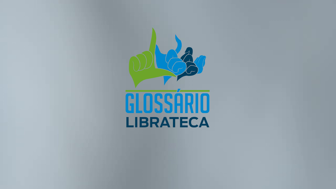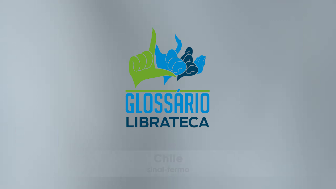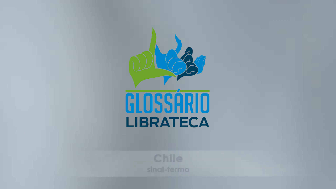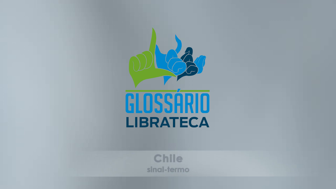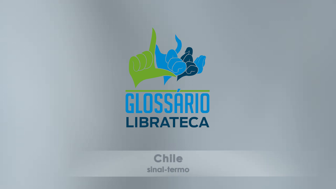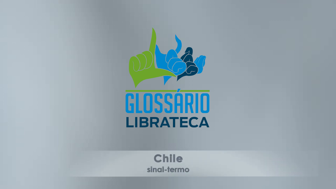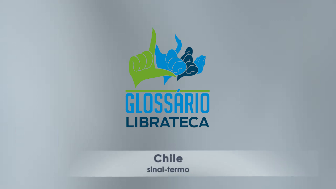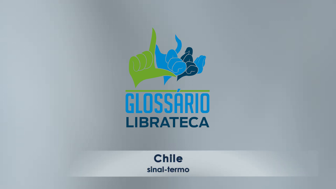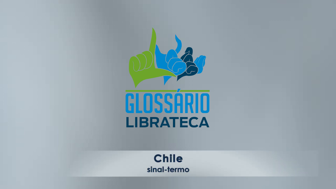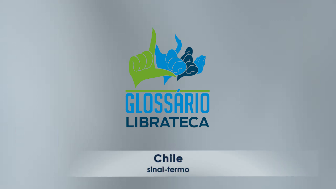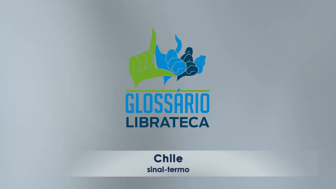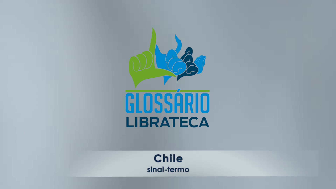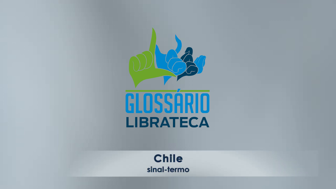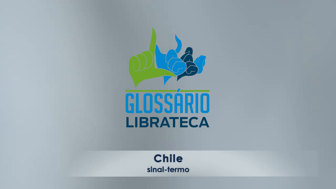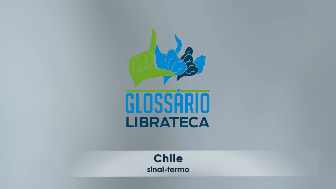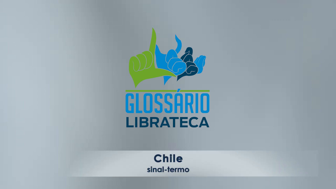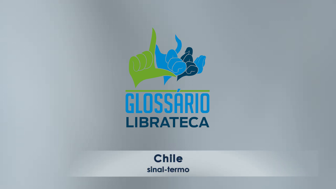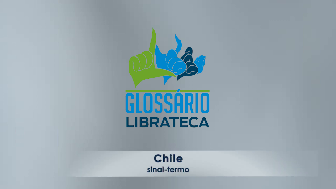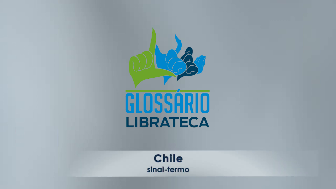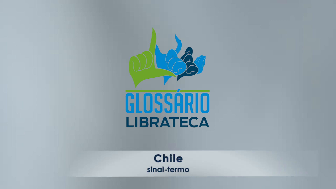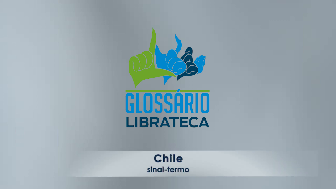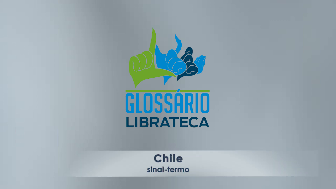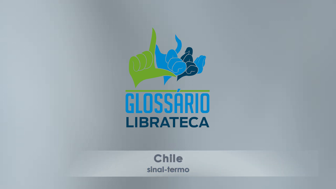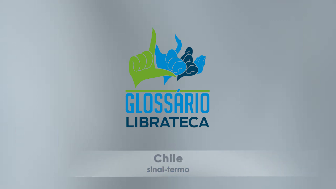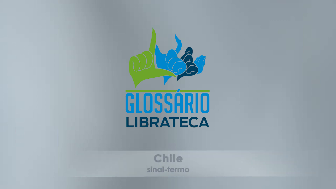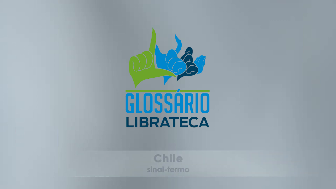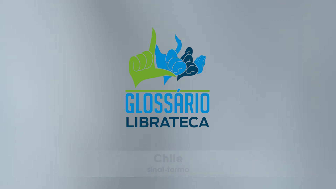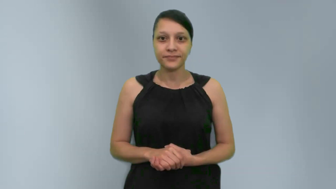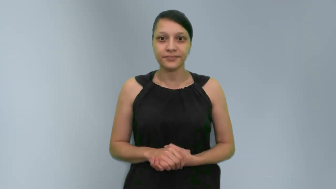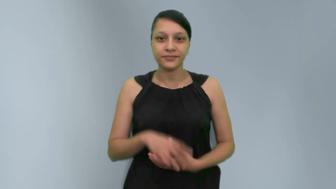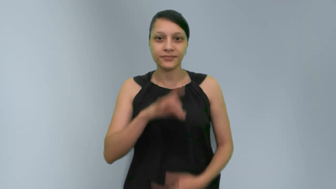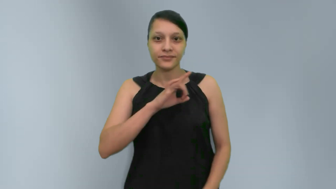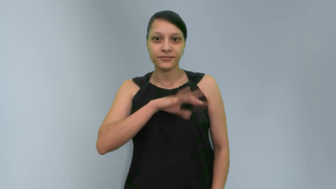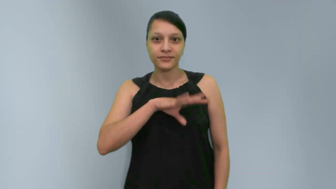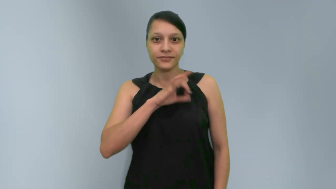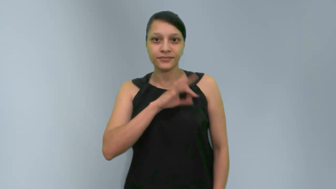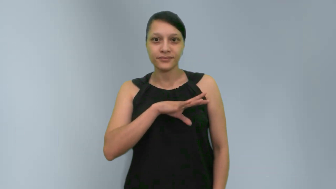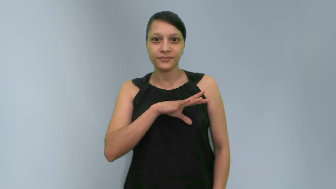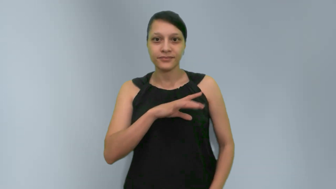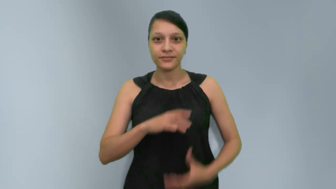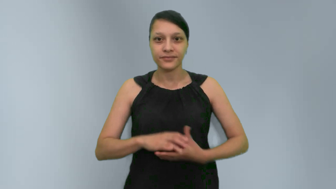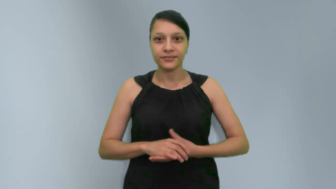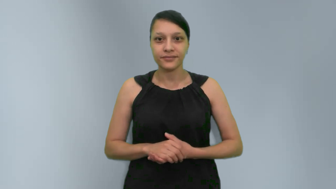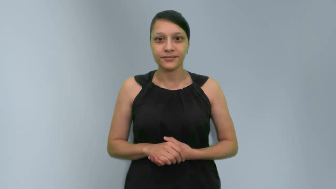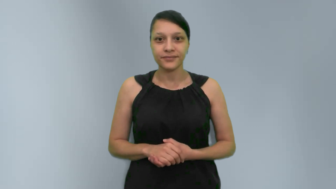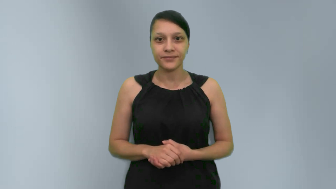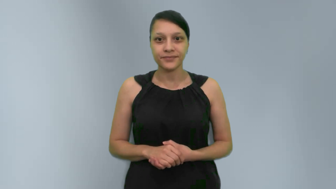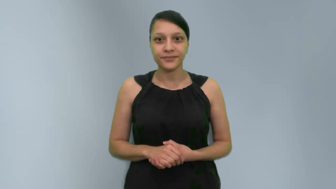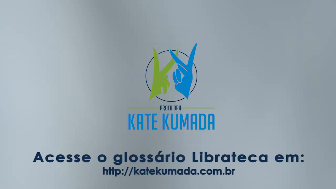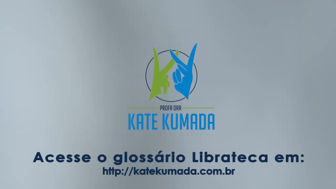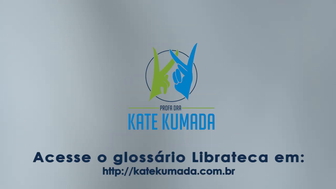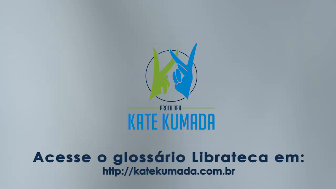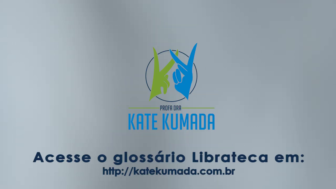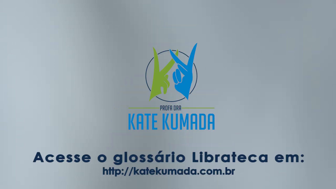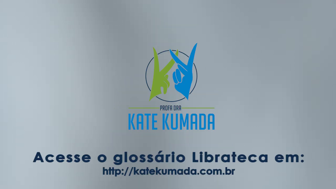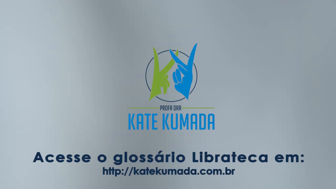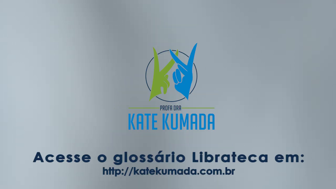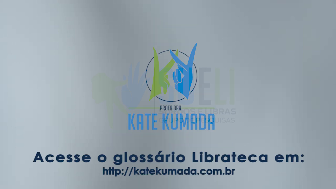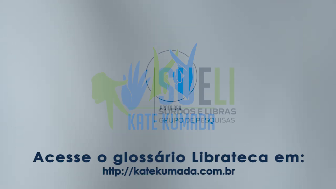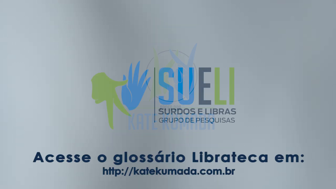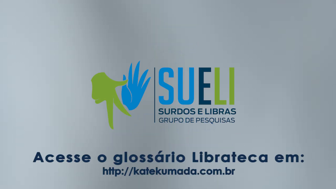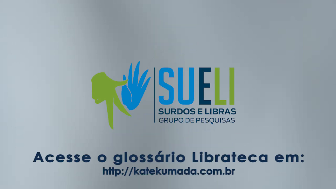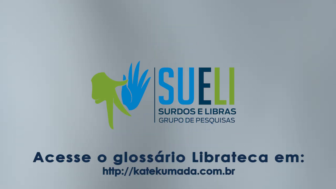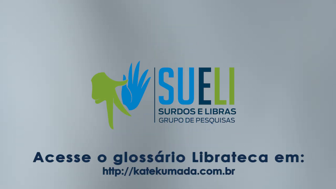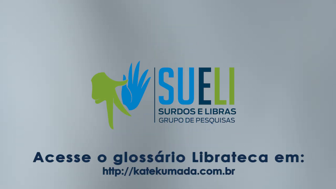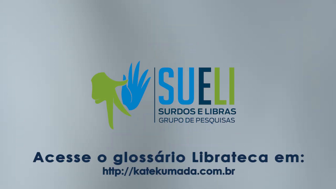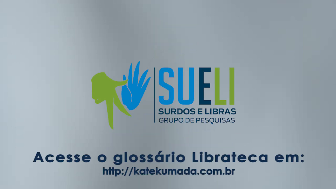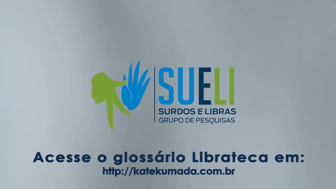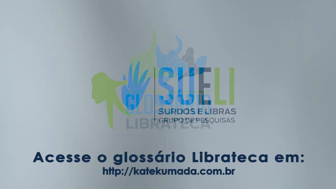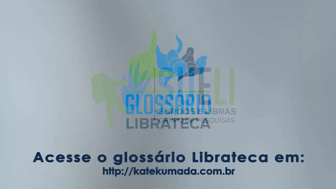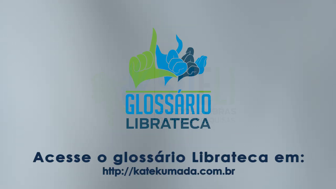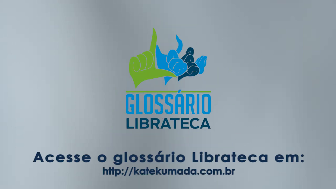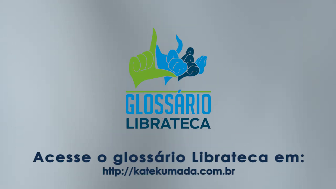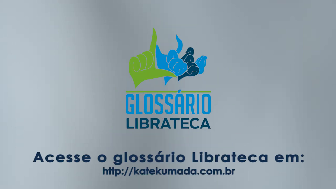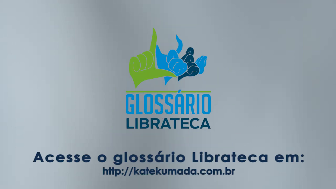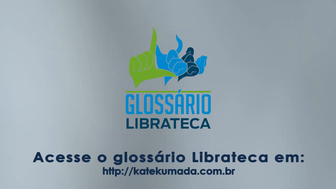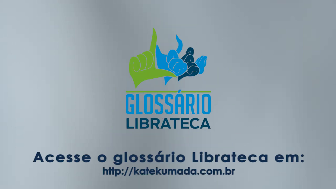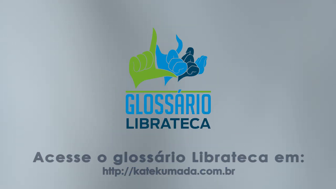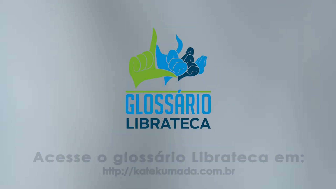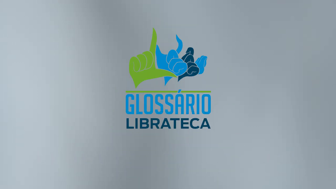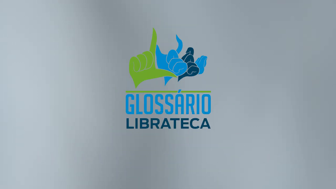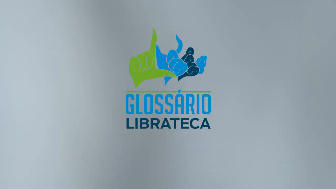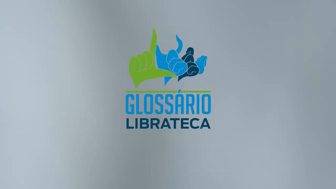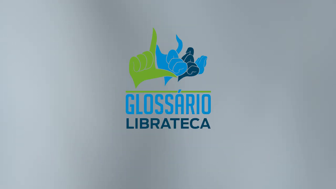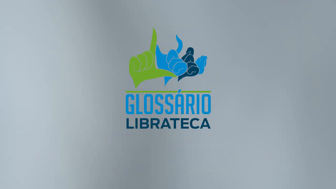Chile